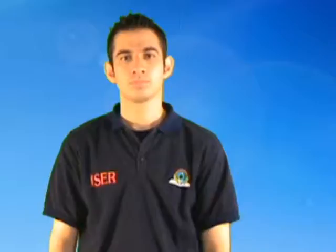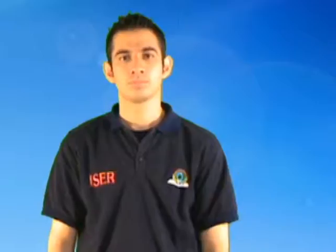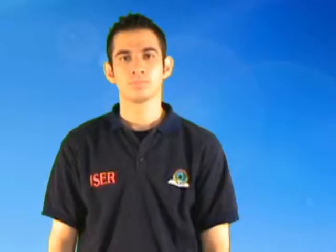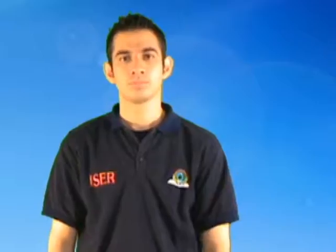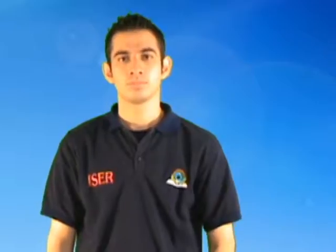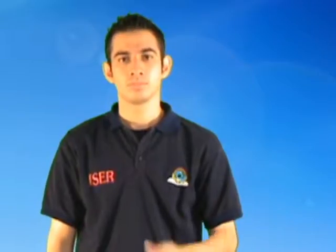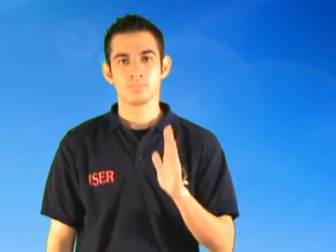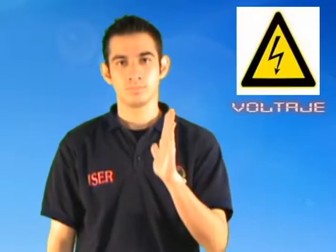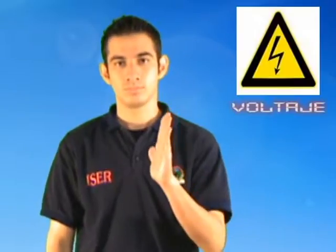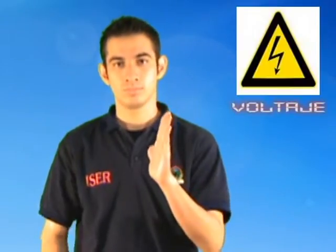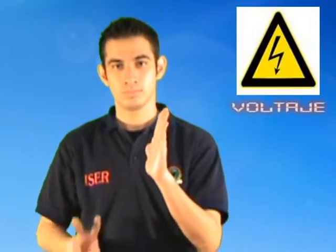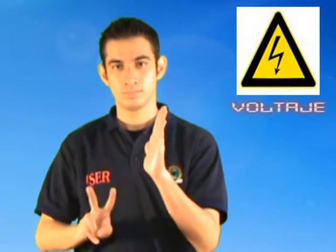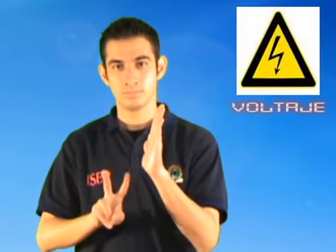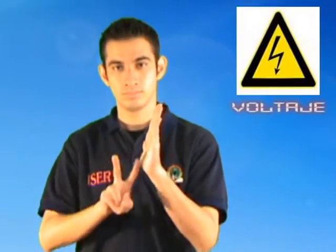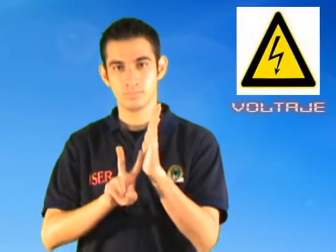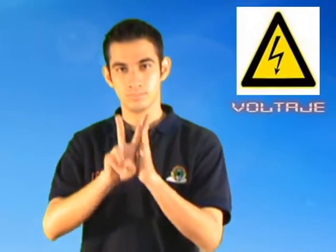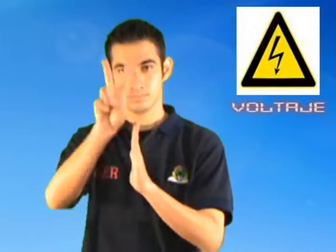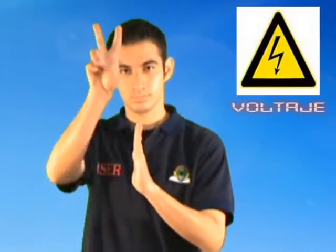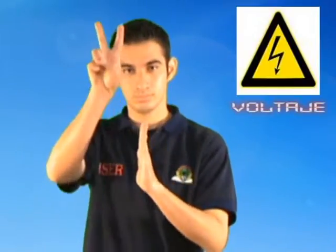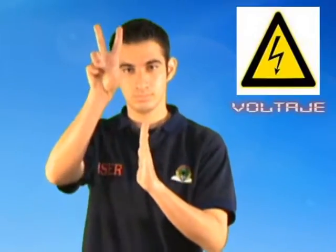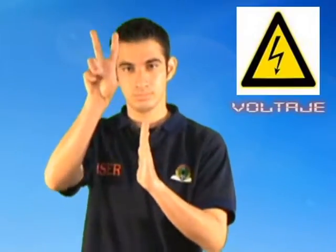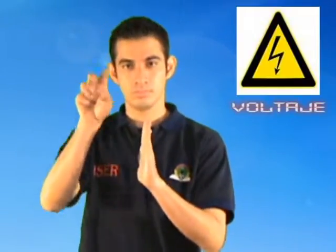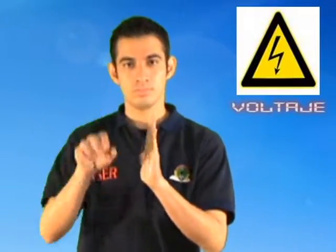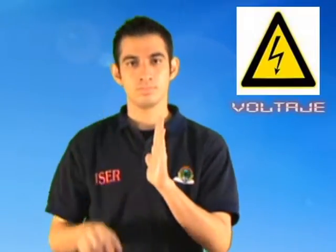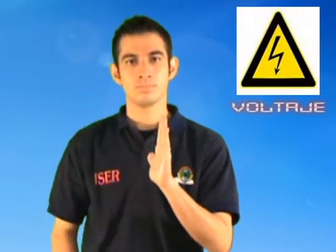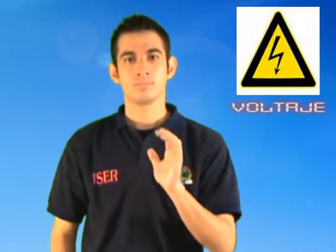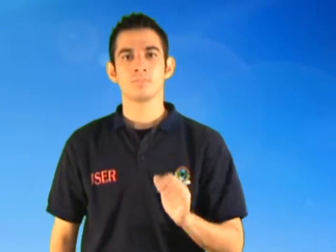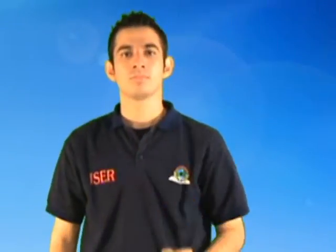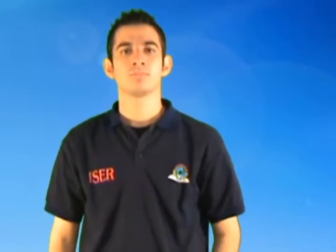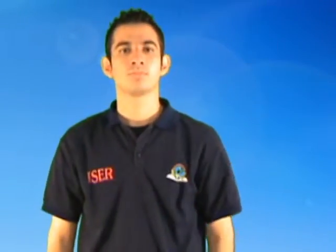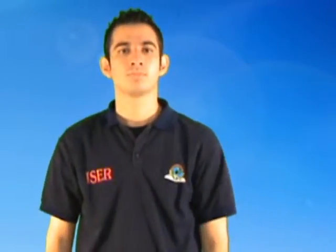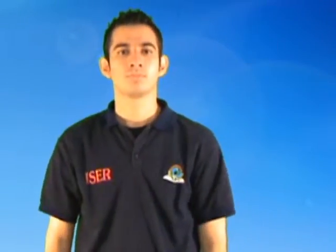voltaje